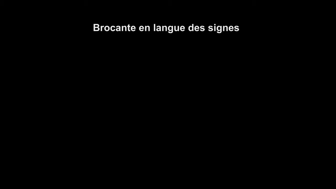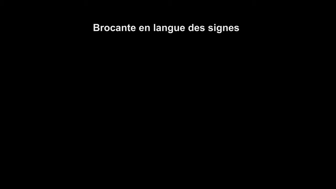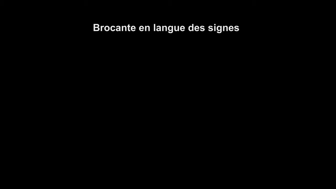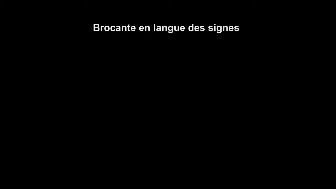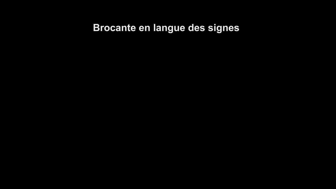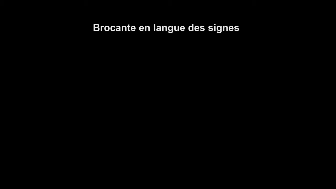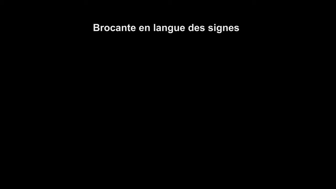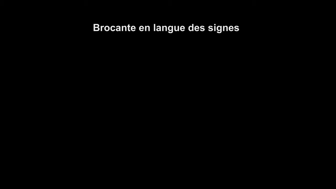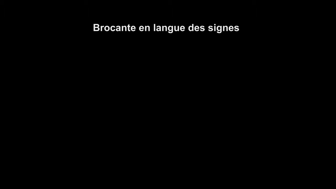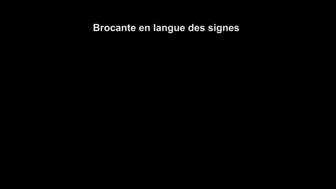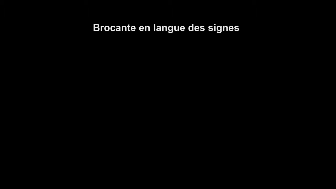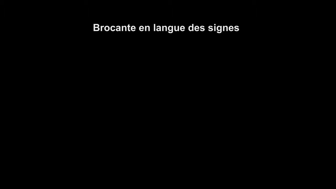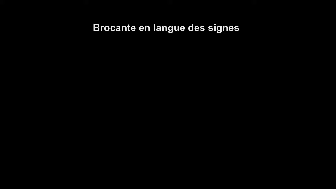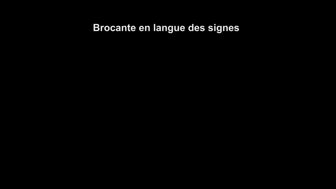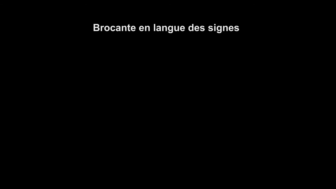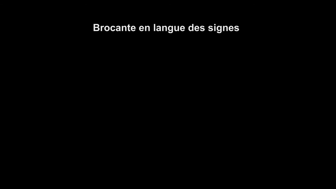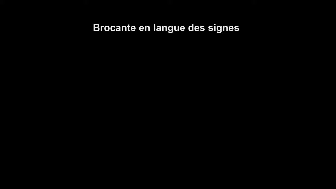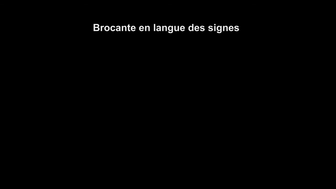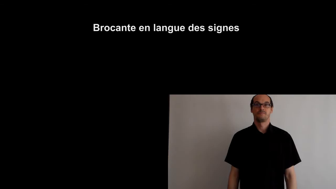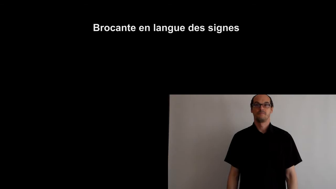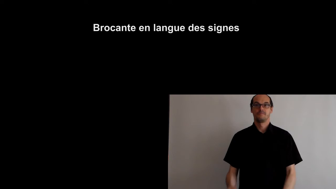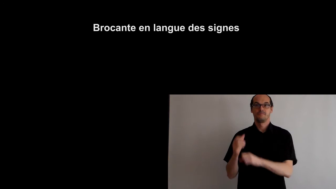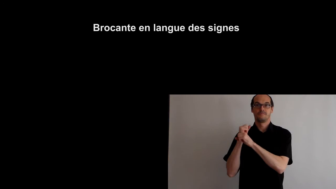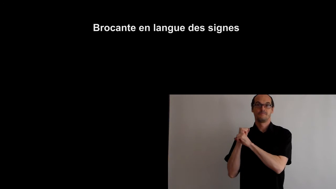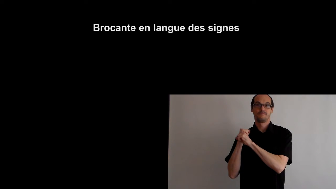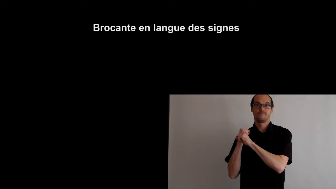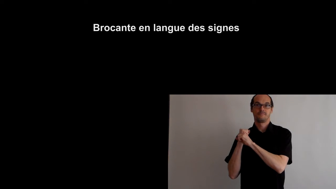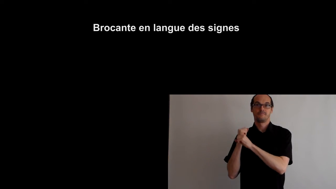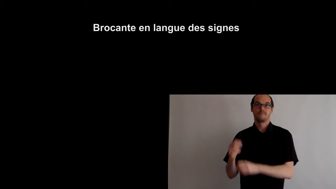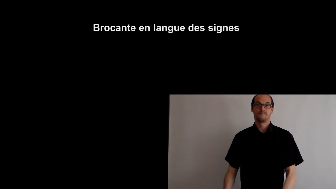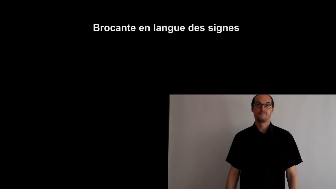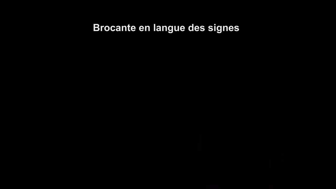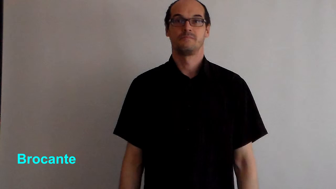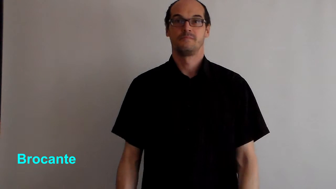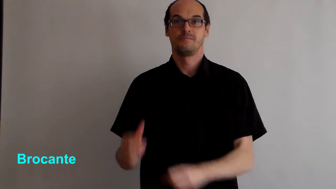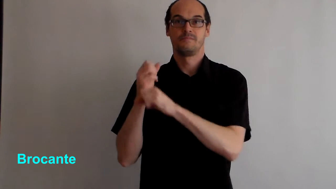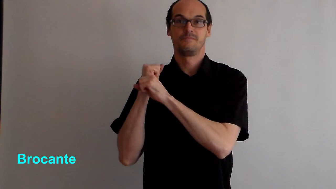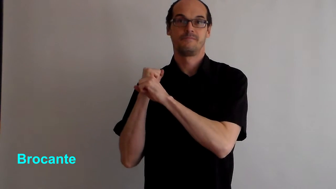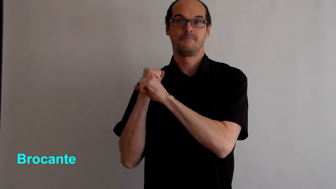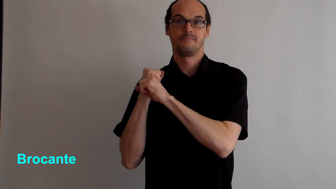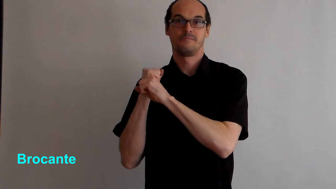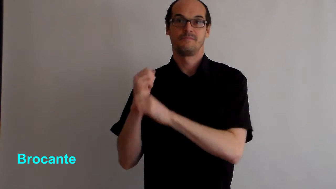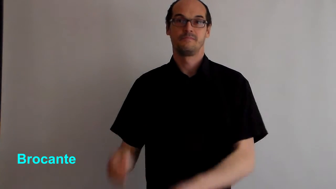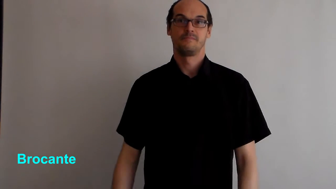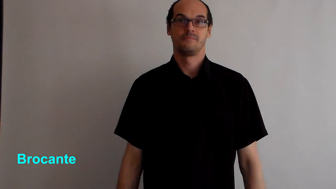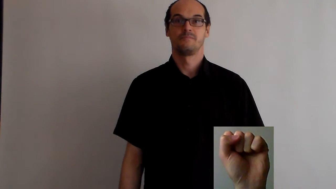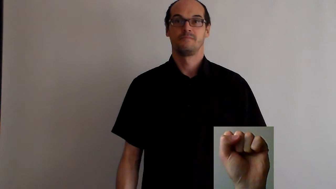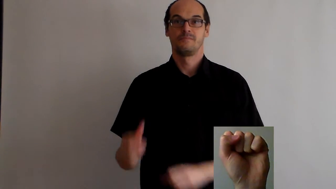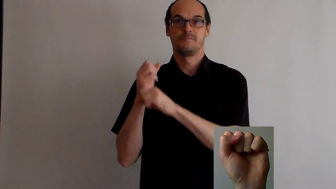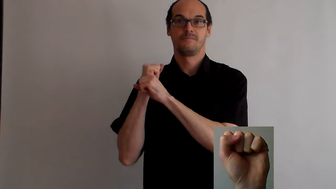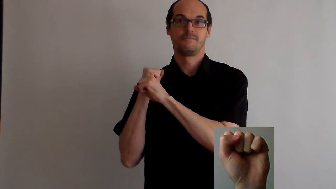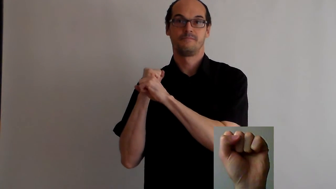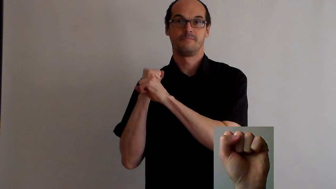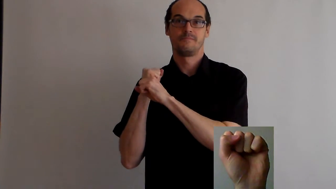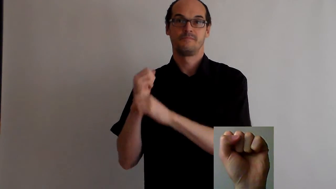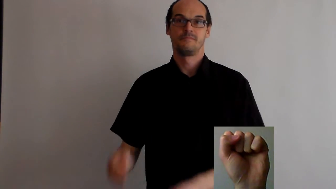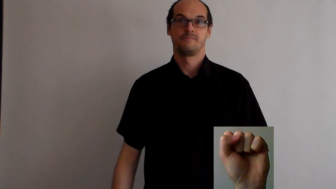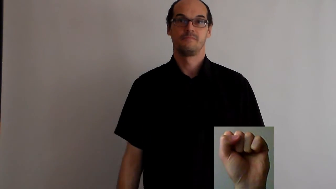Brocante